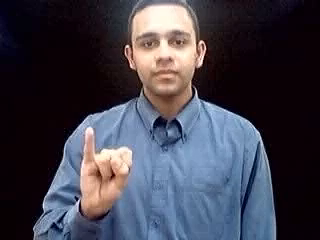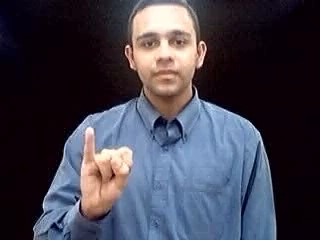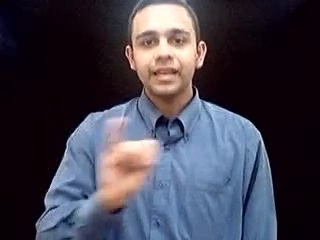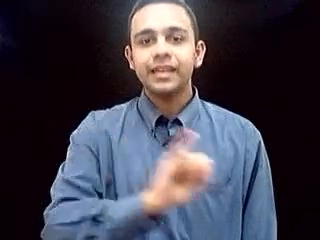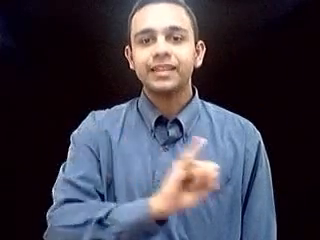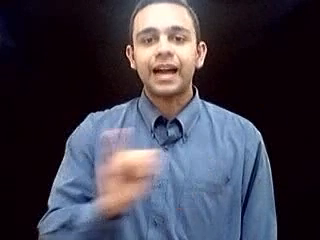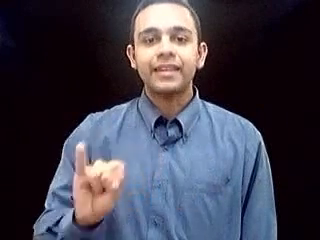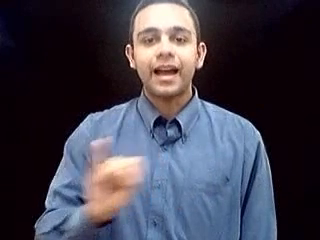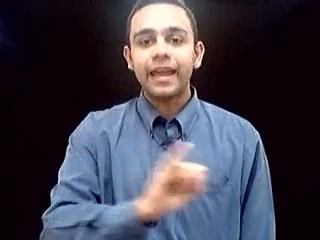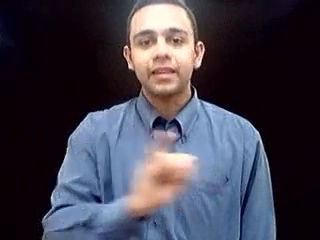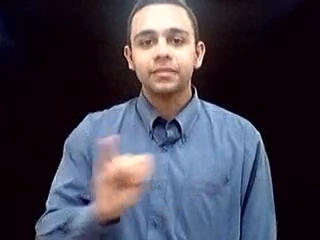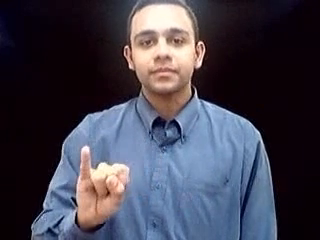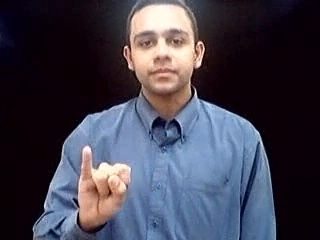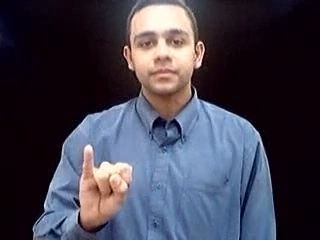Itanhaem